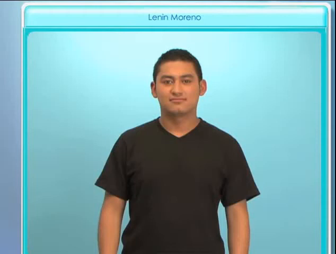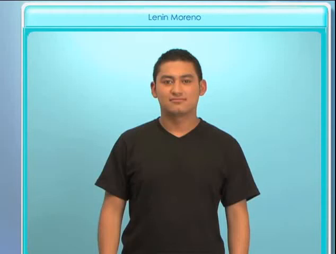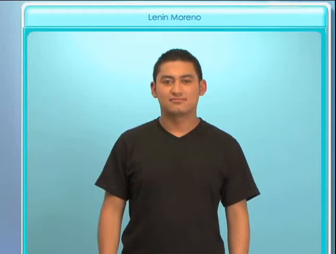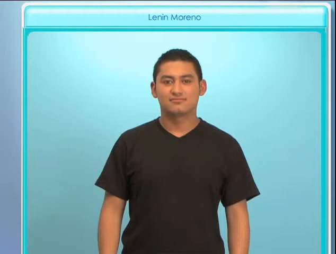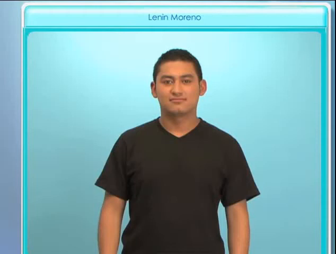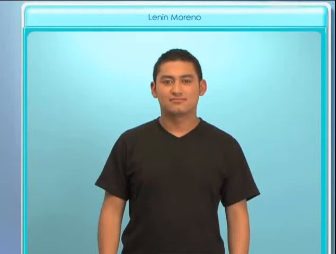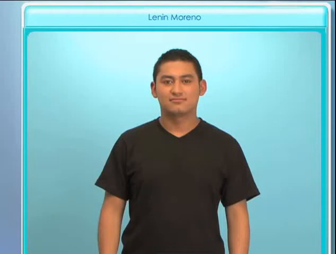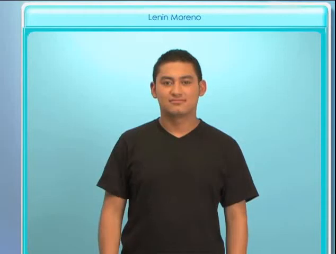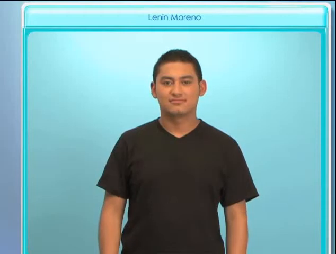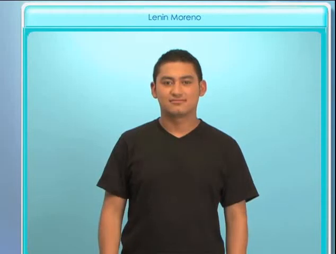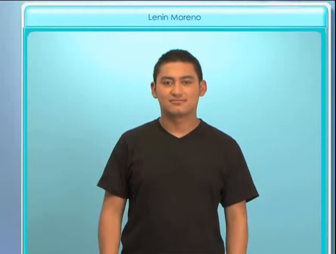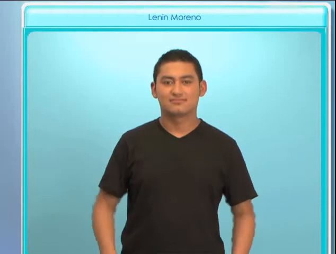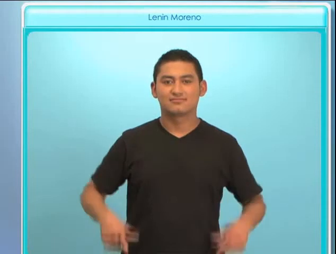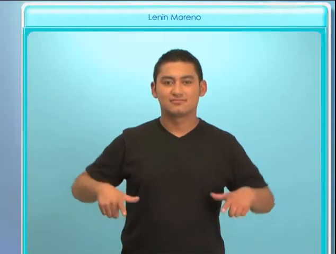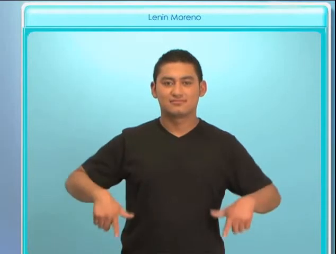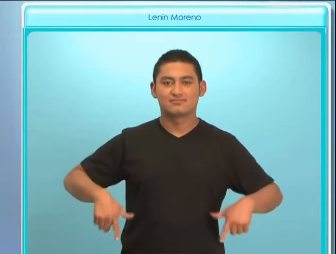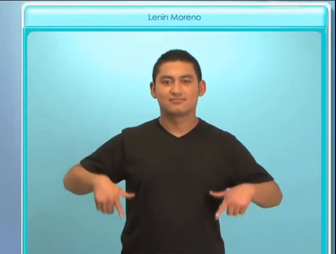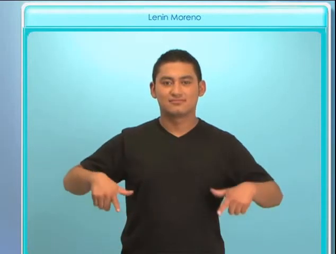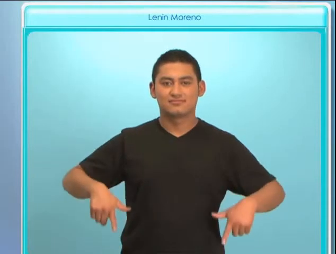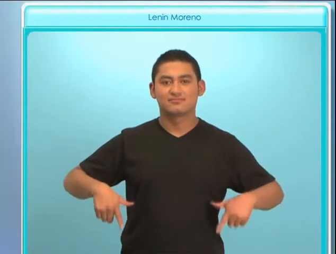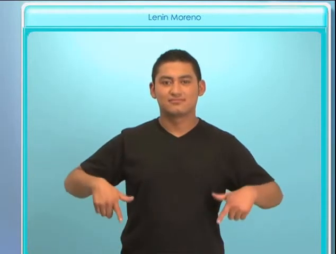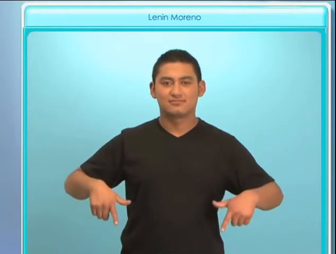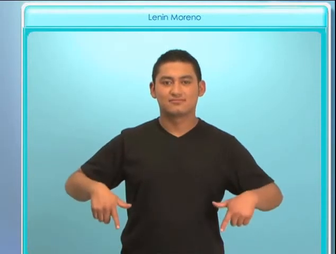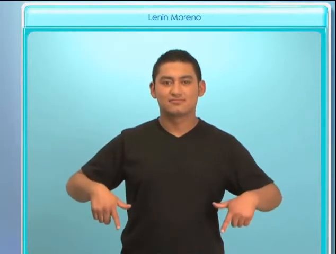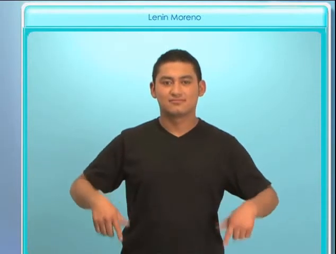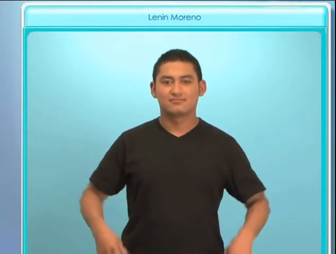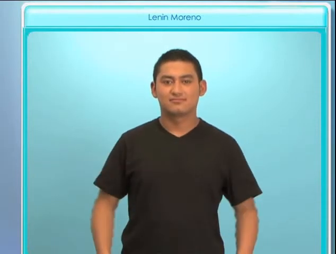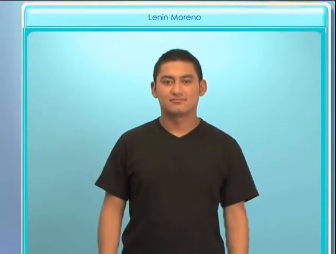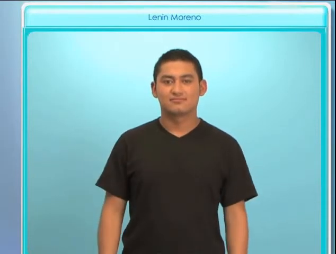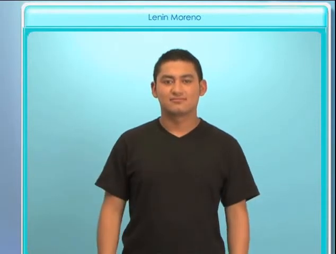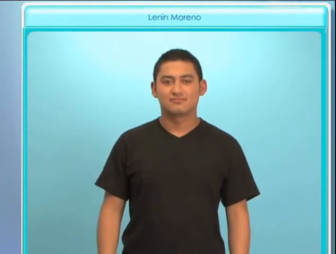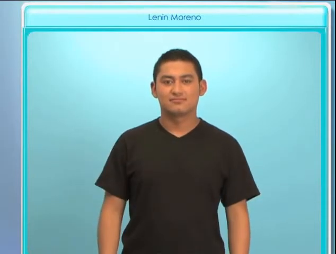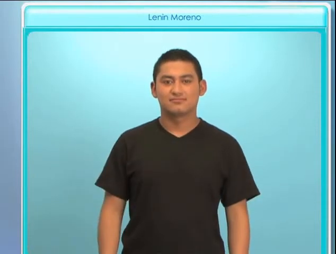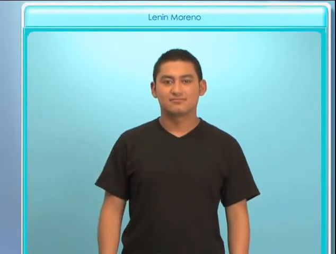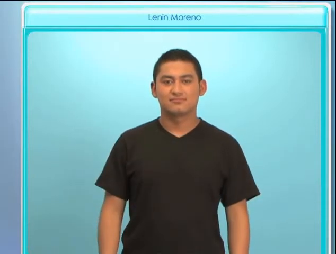LENÍN MORENO